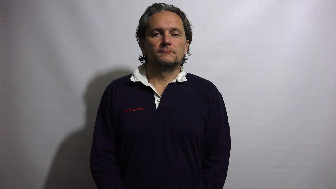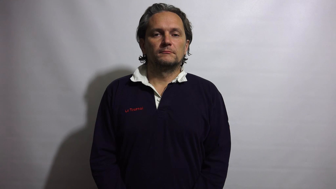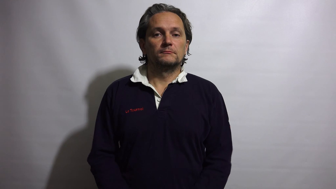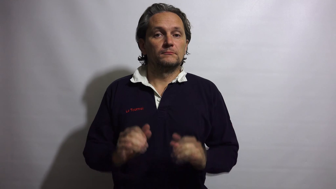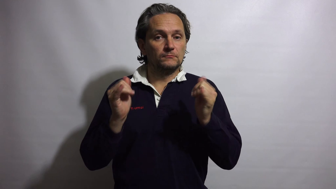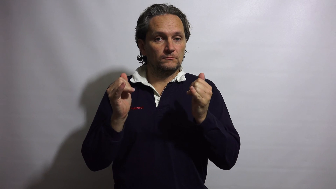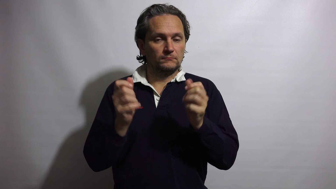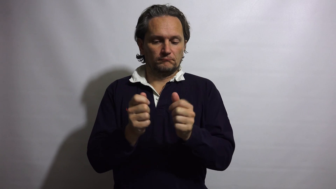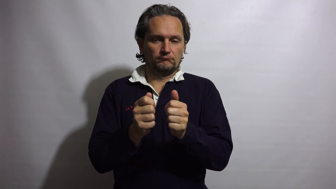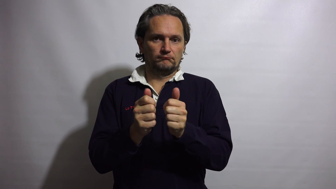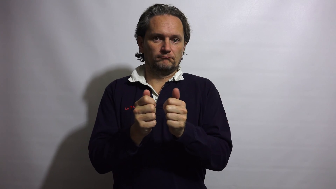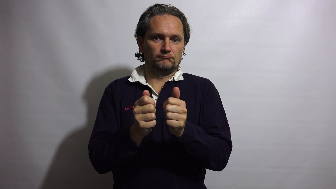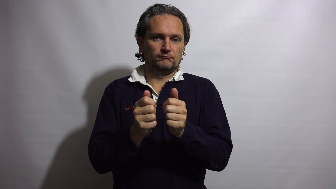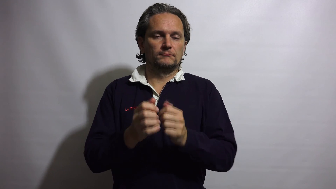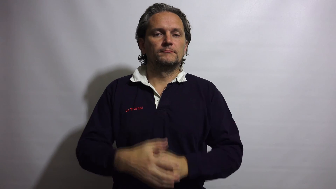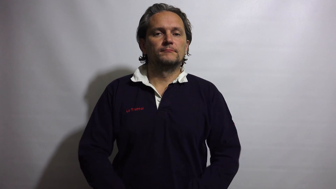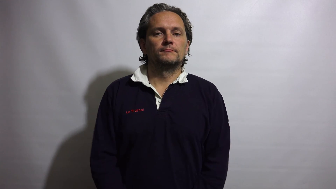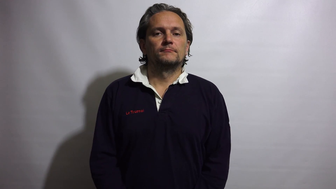Jeu vidéo